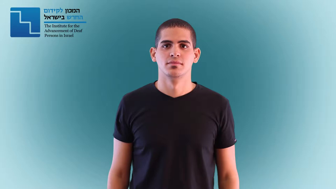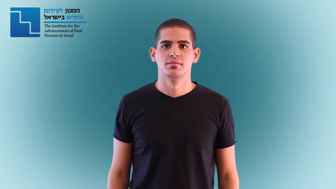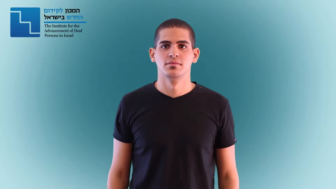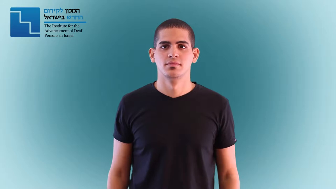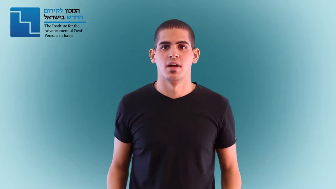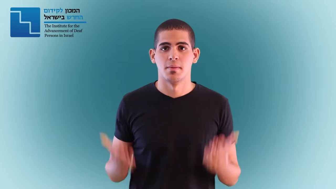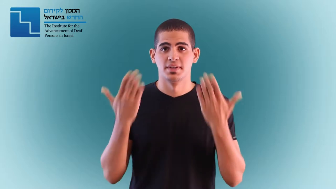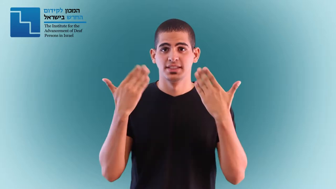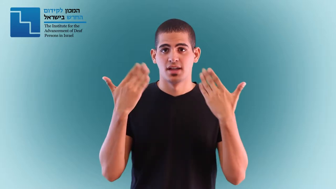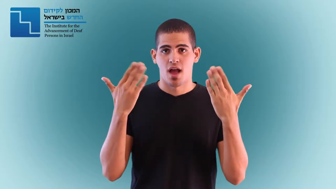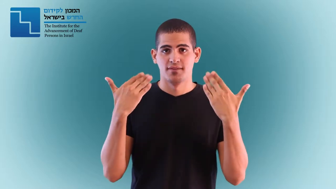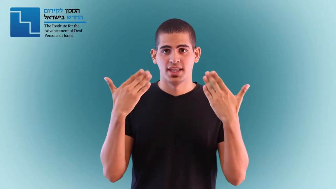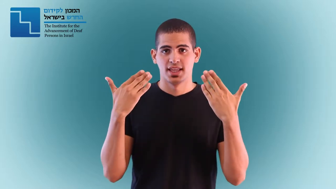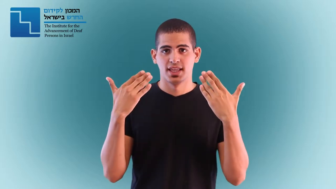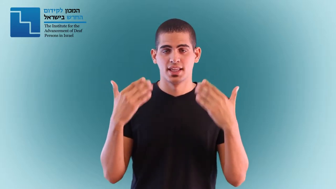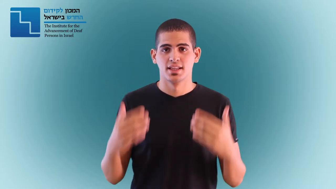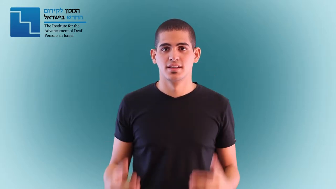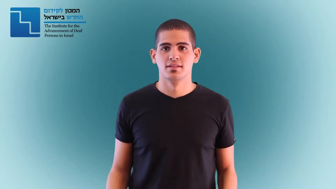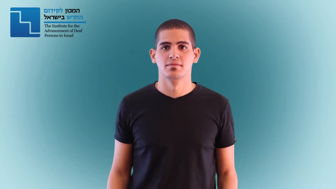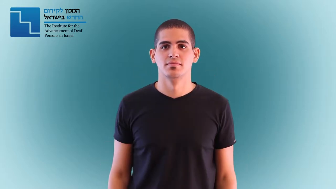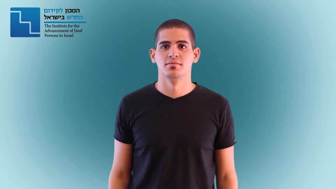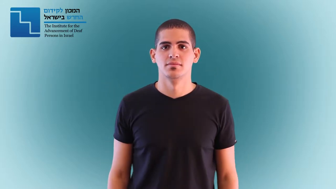מזג אוויר